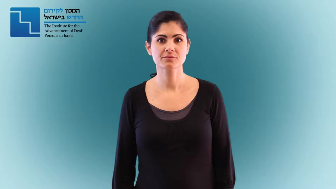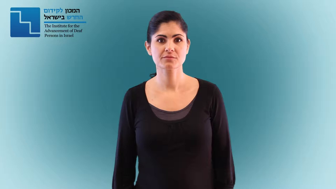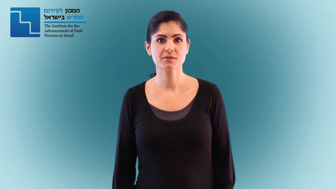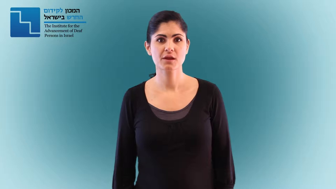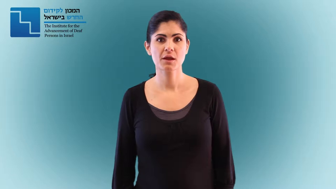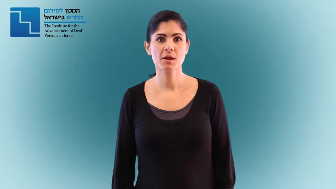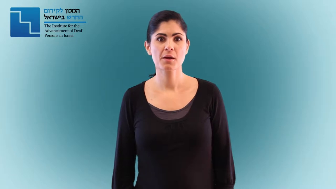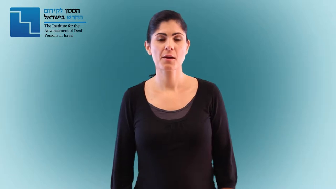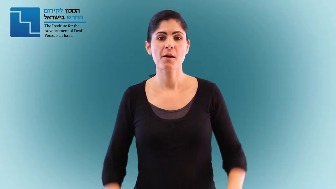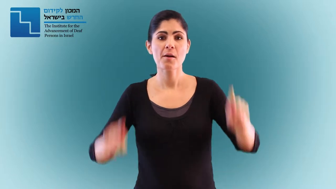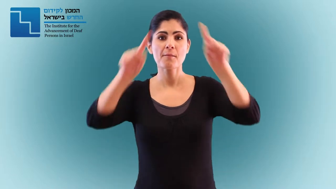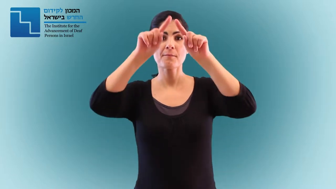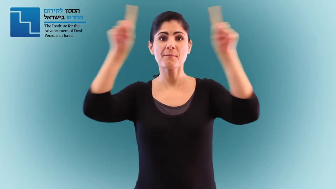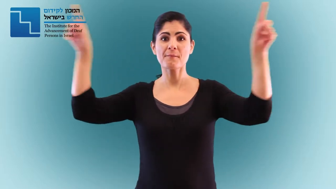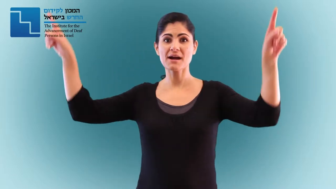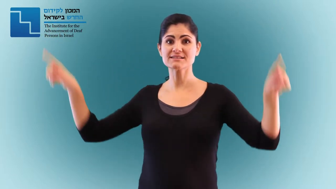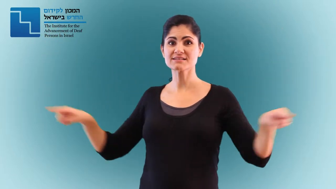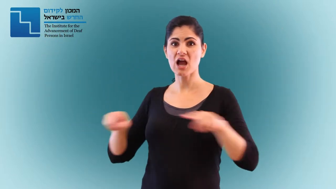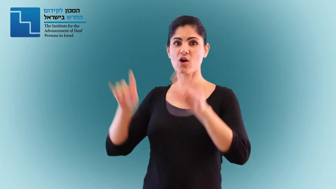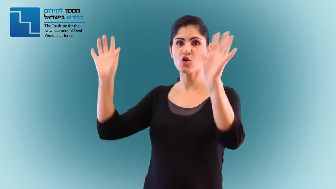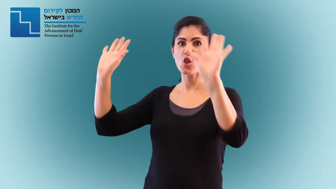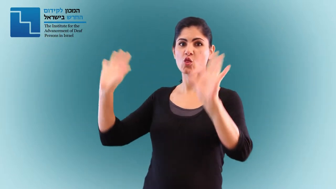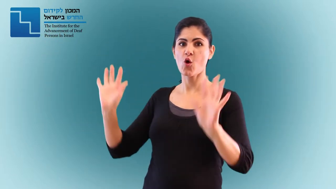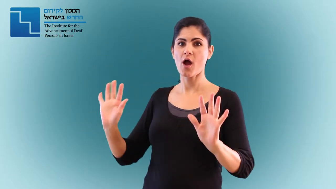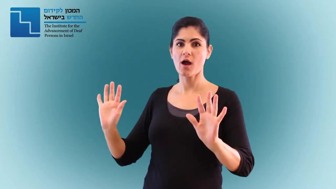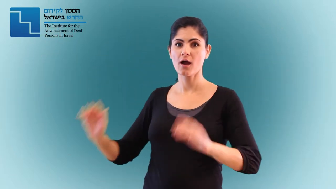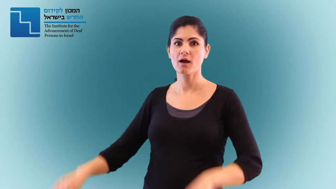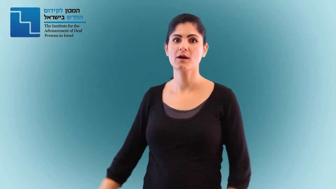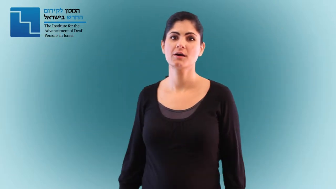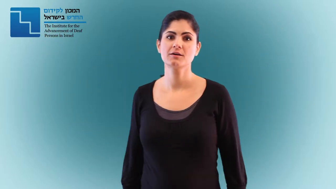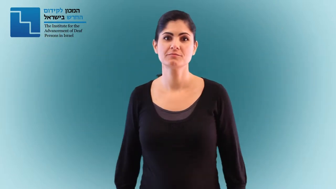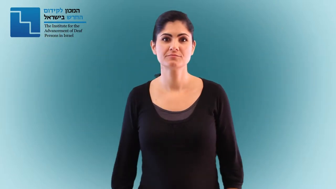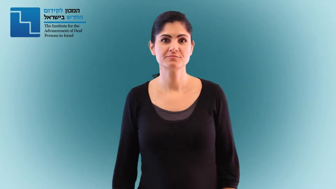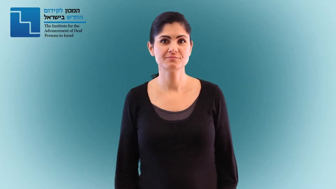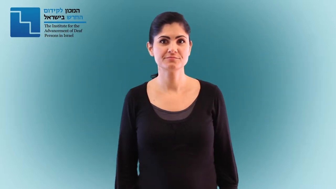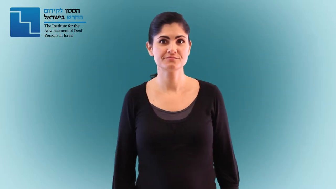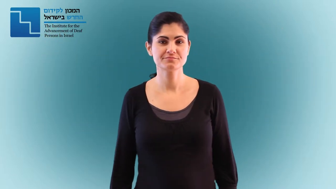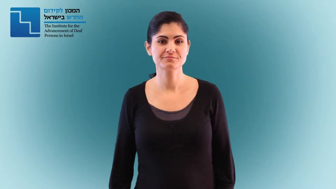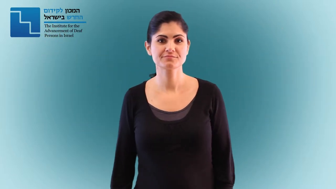מסך (קולנוע)